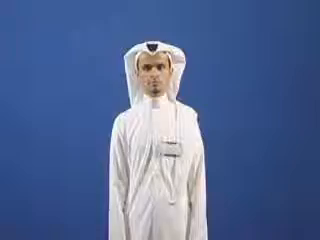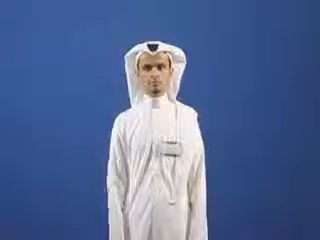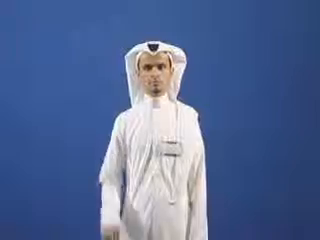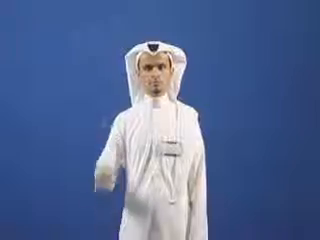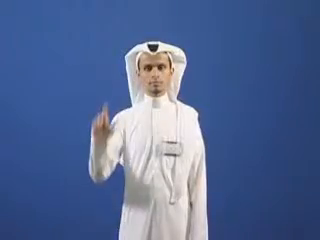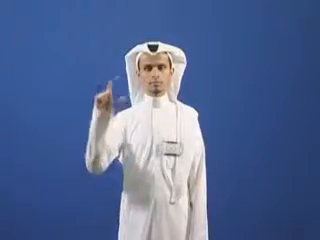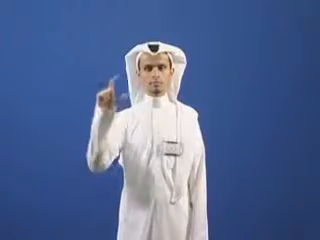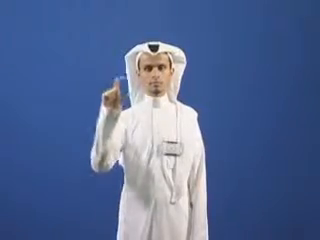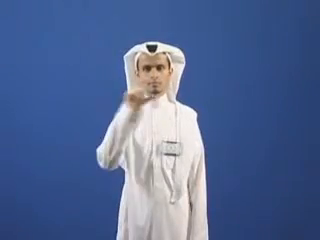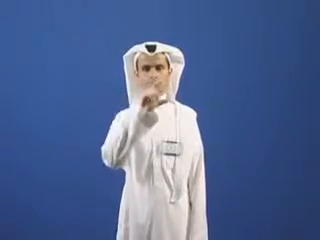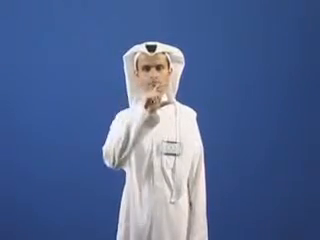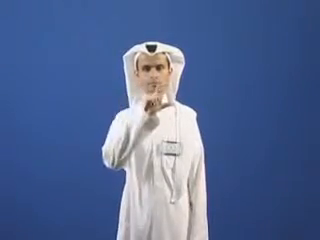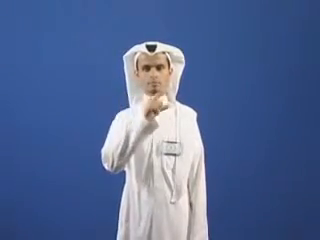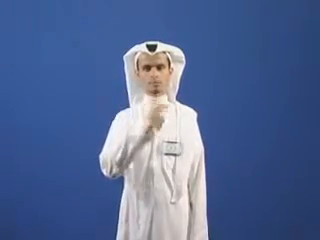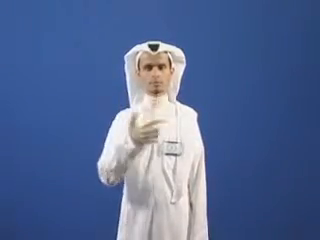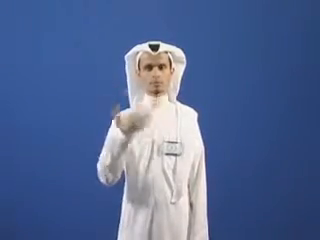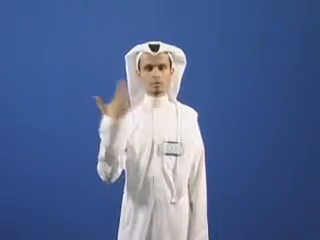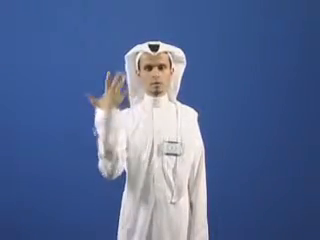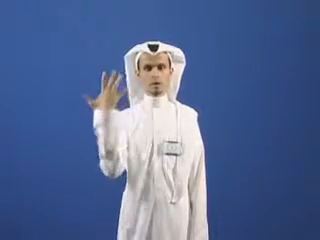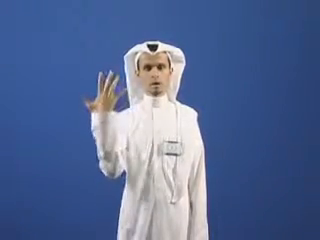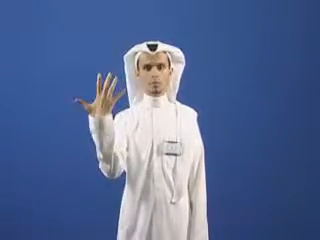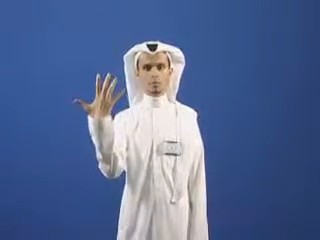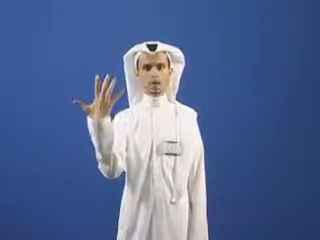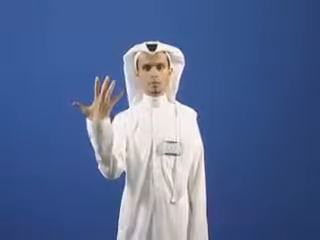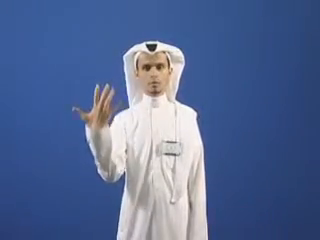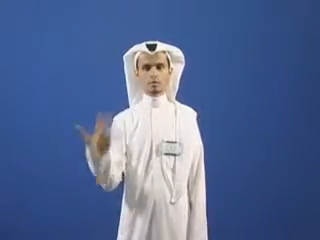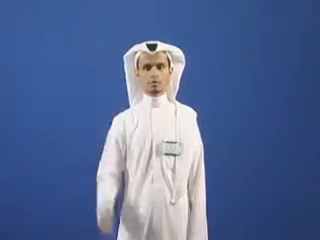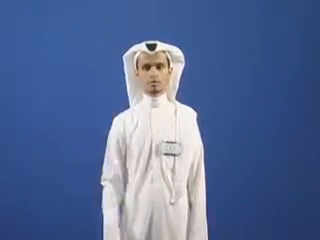مايو